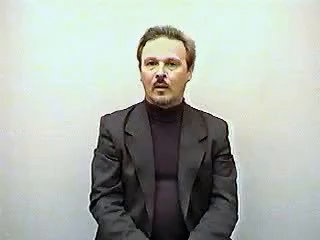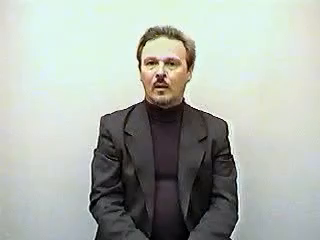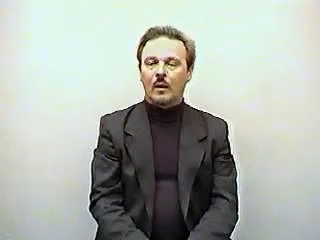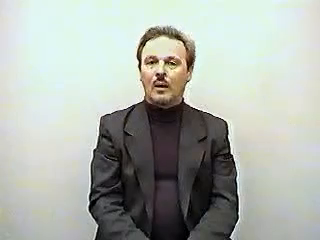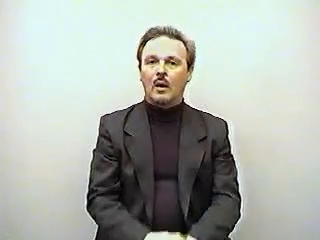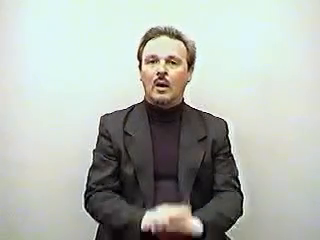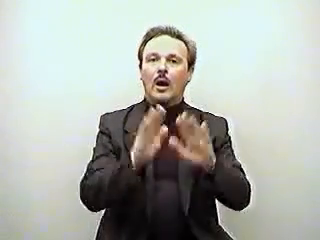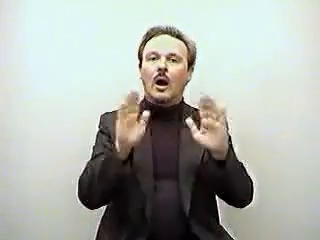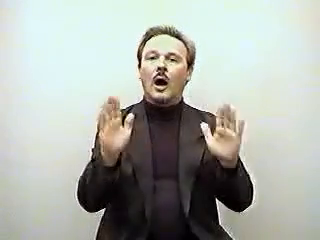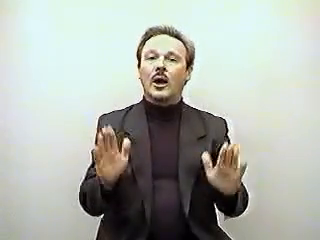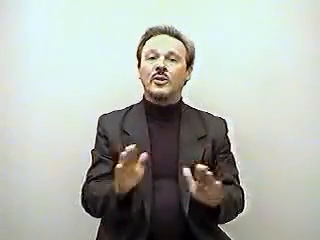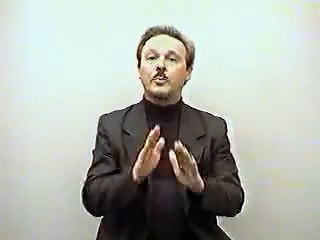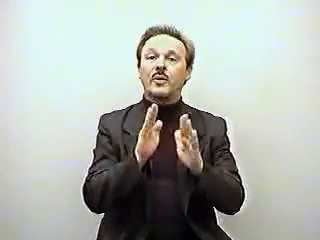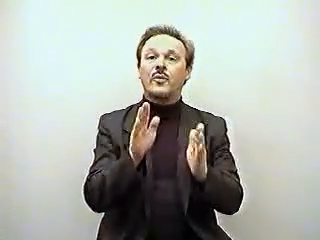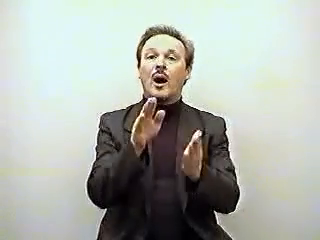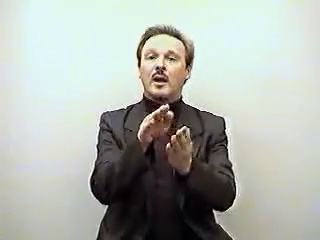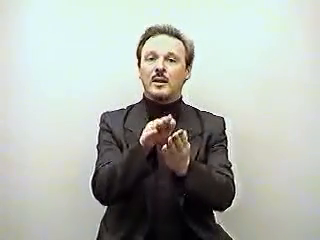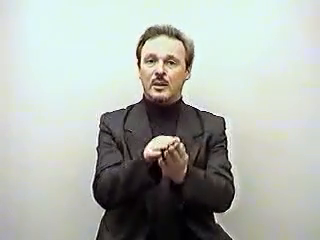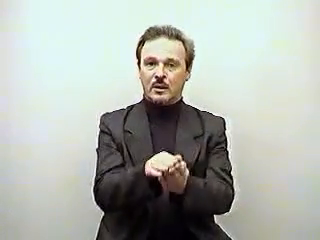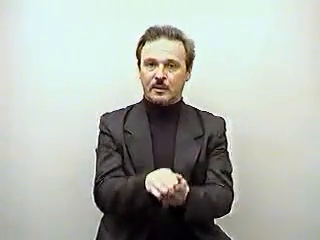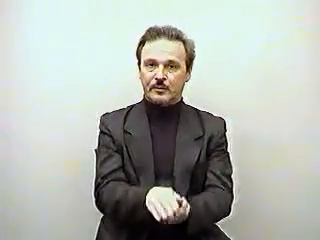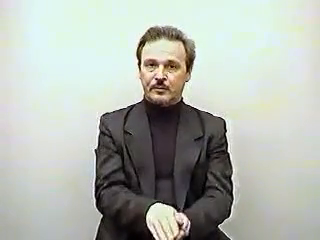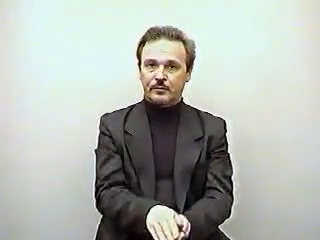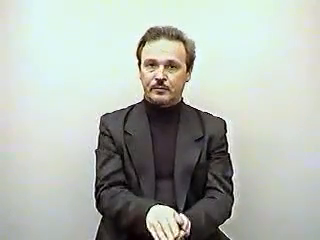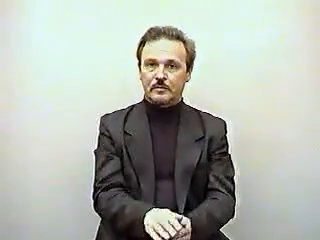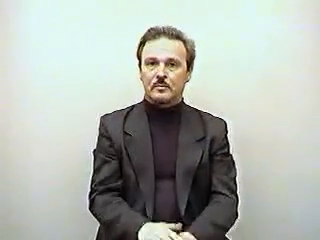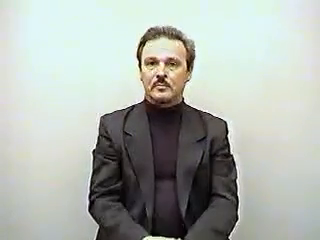отпевание